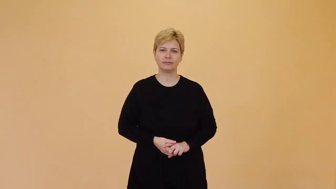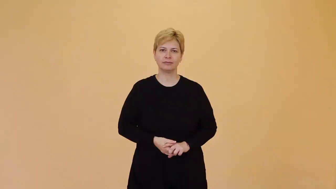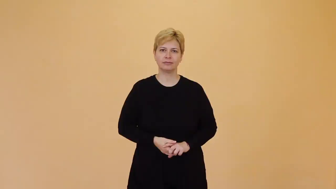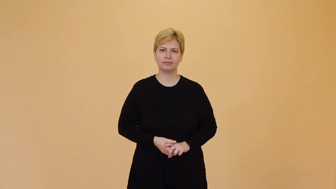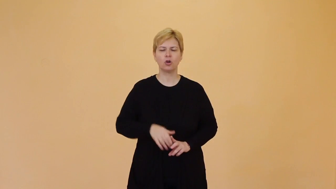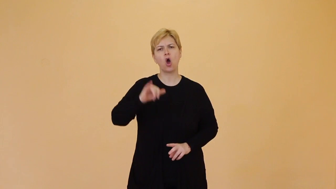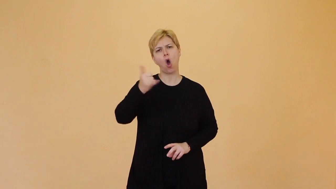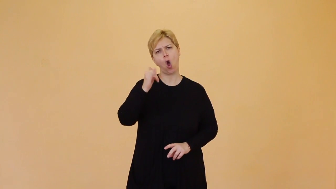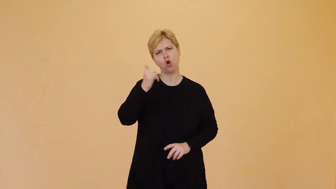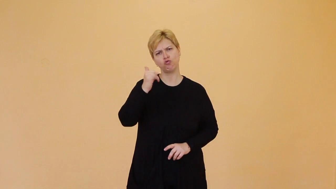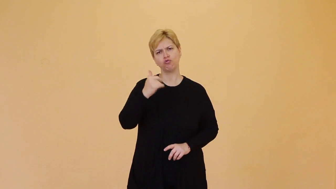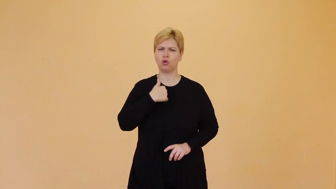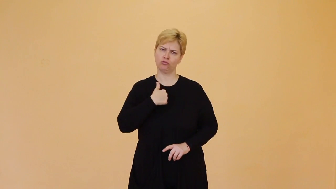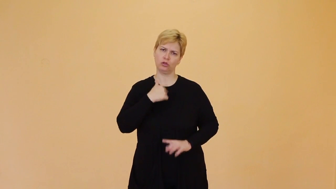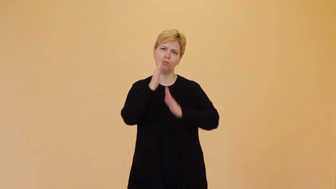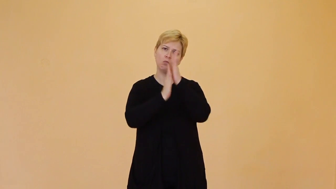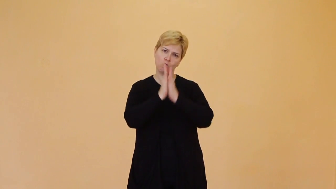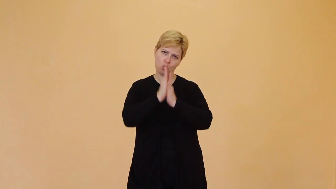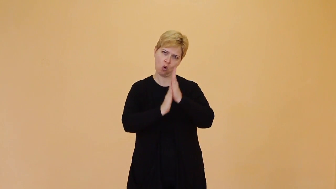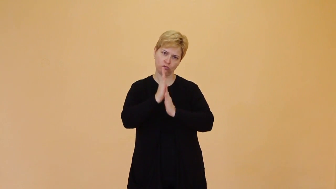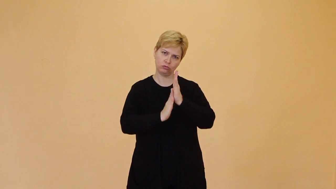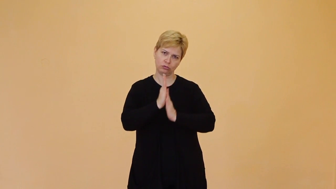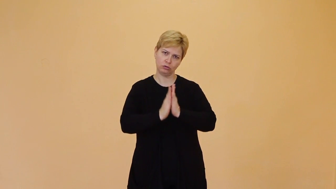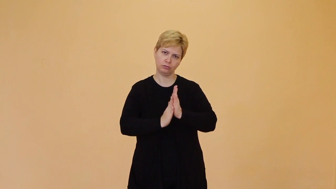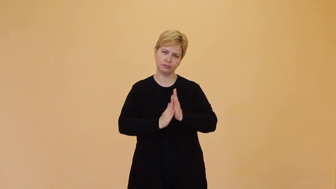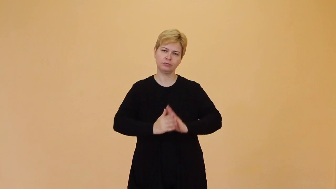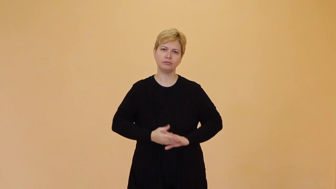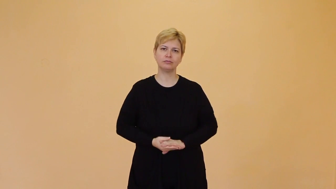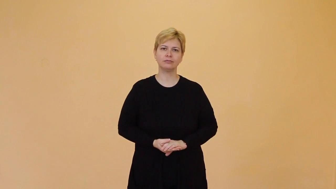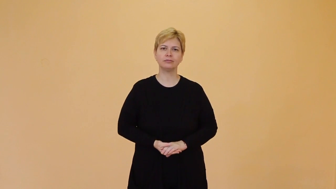ešte si prosím